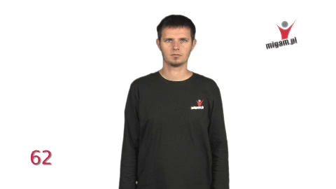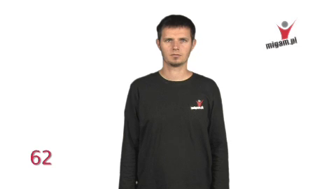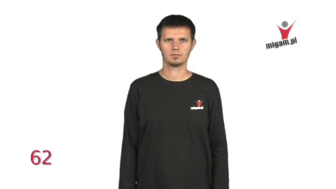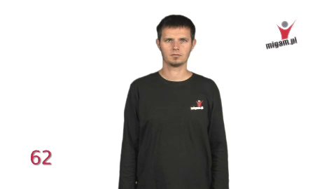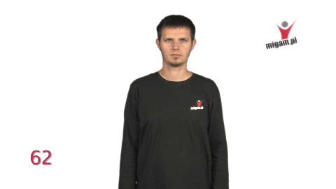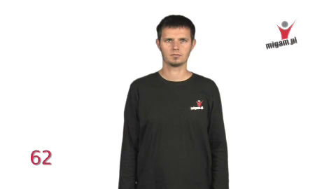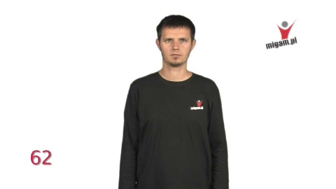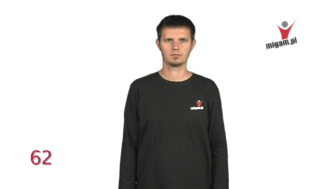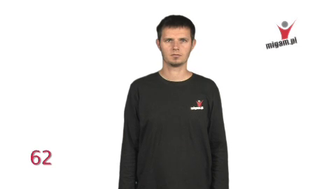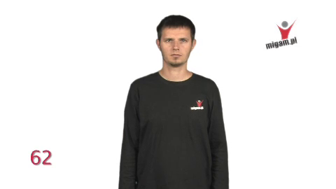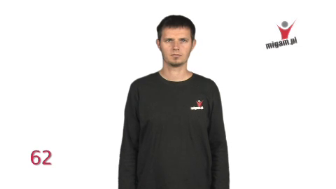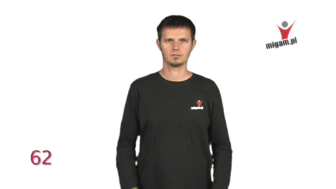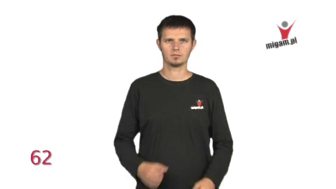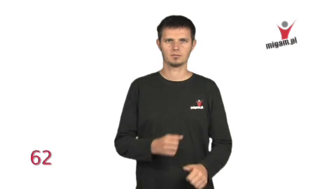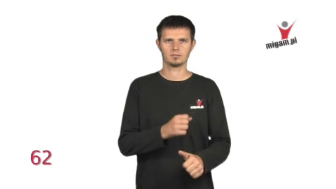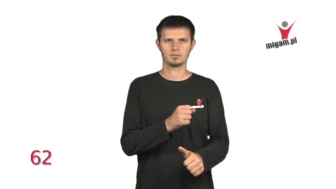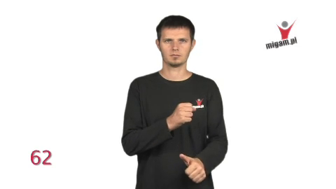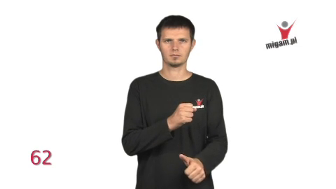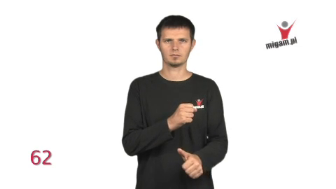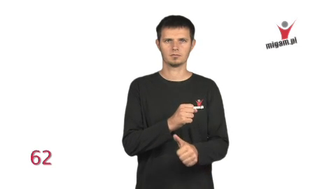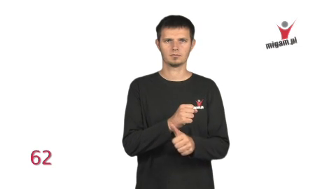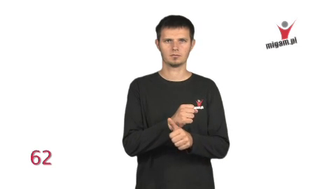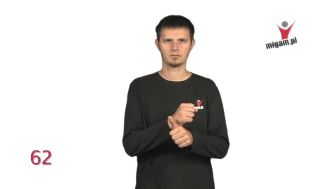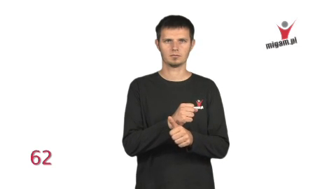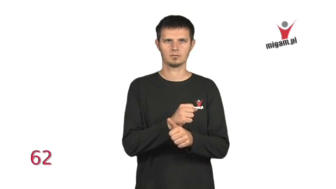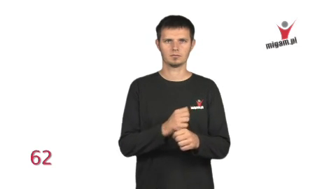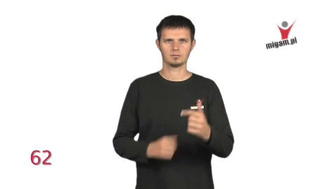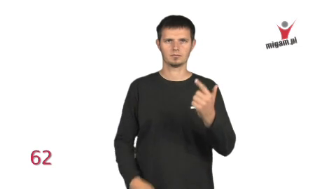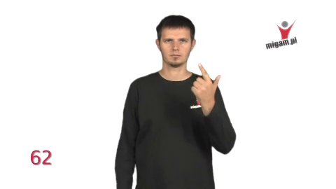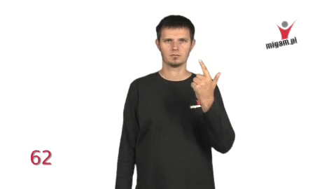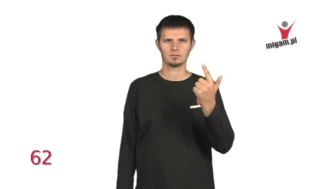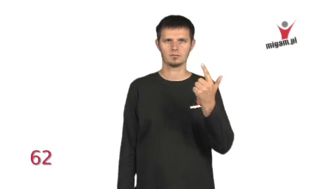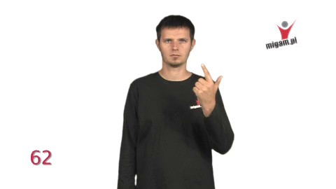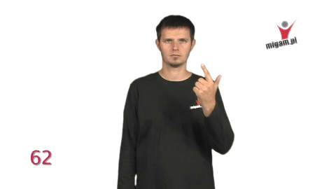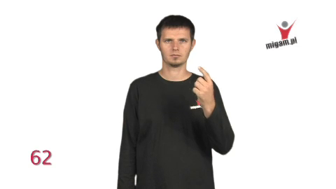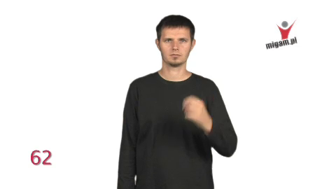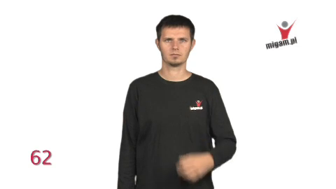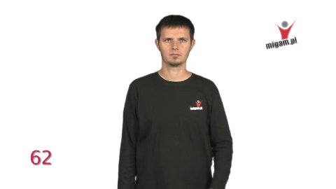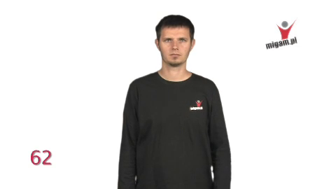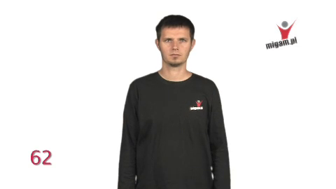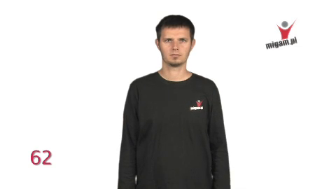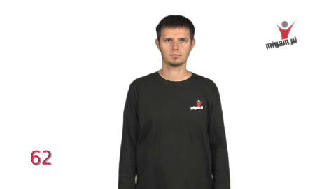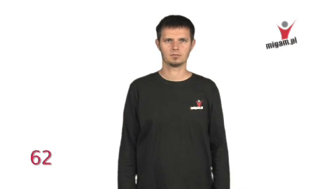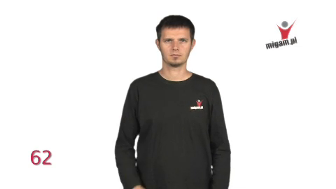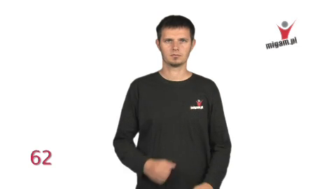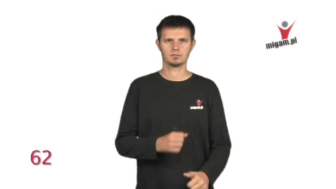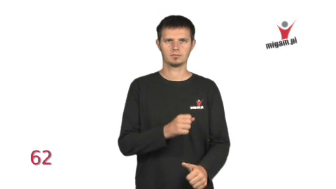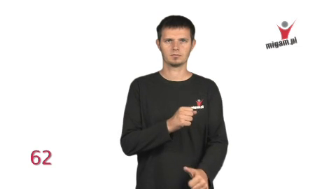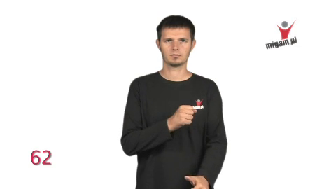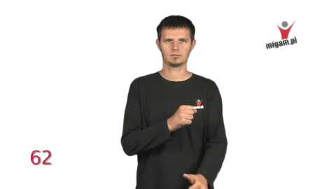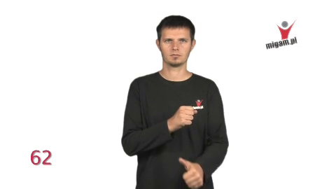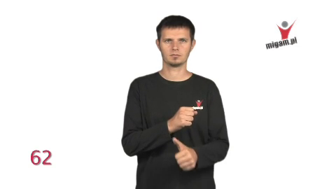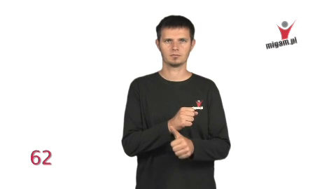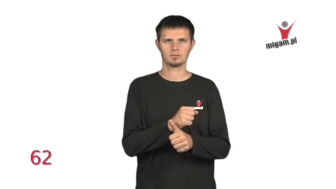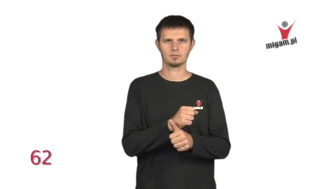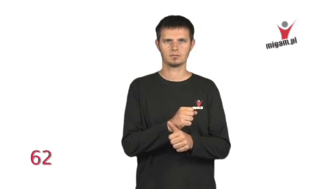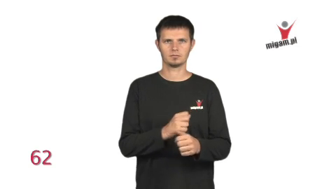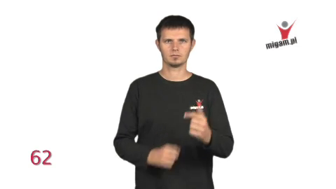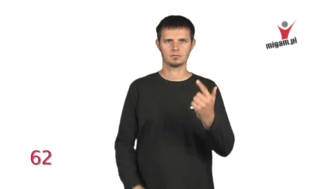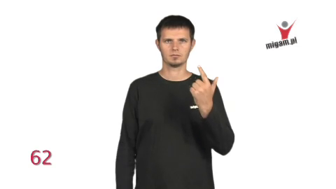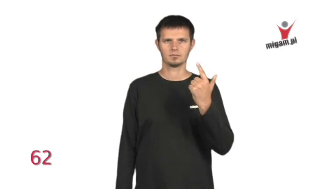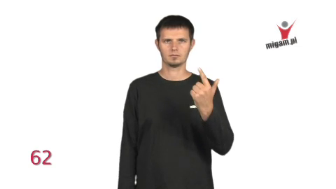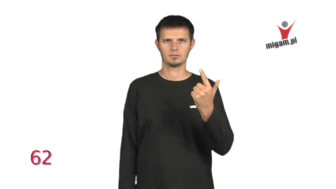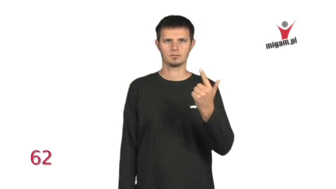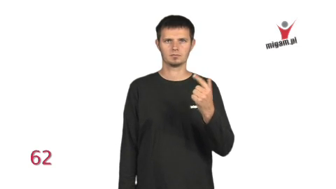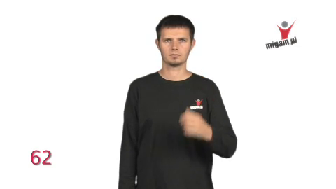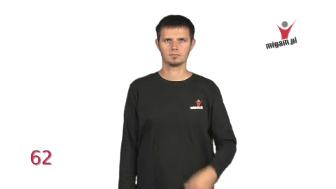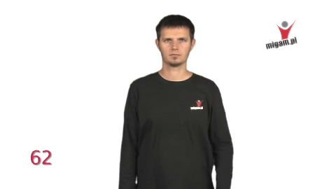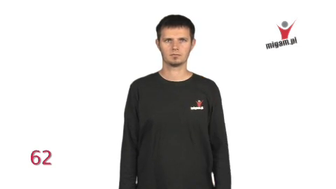Sześćdziesiąt dwa